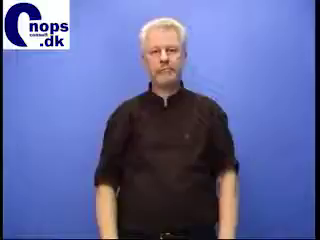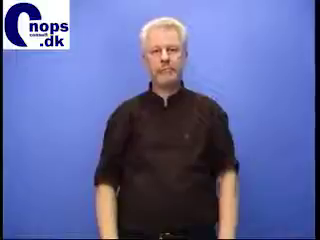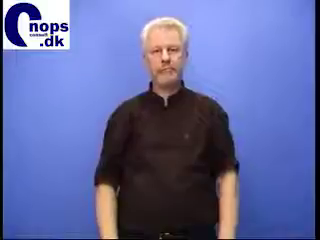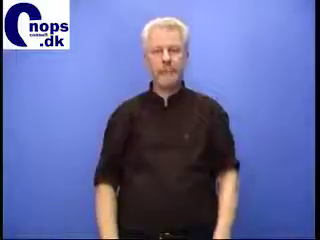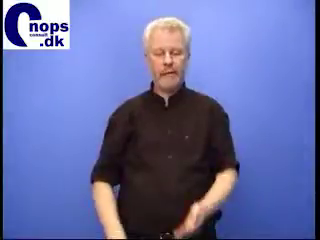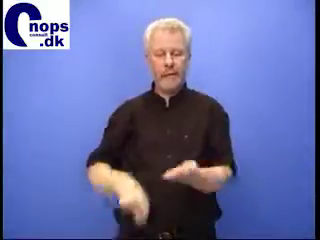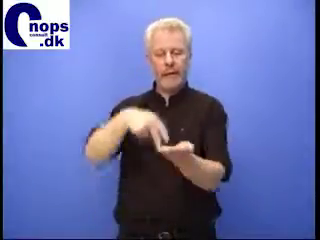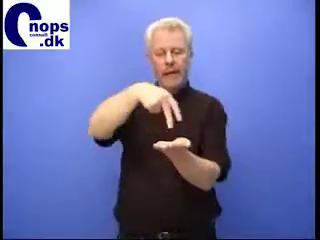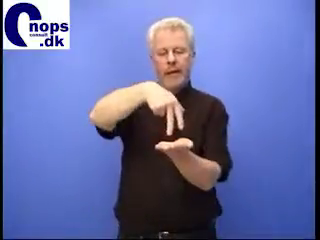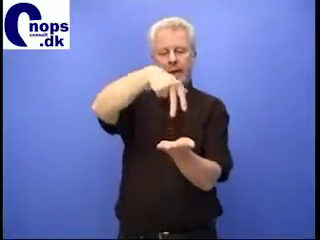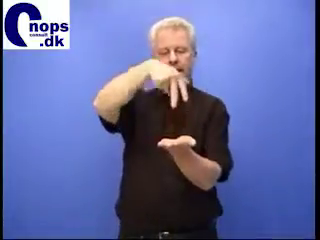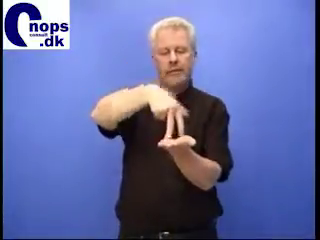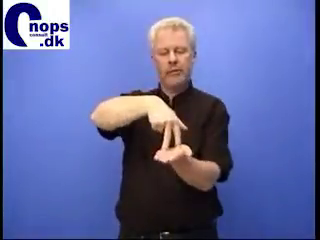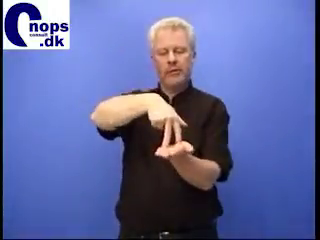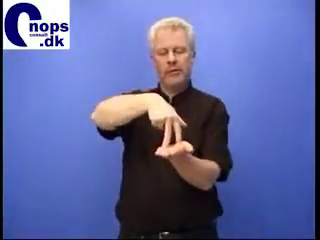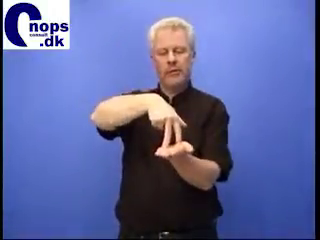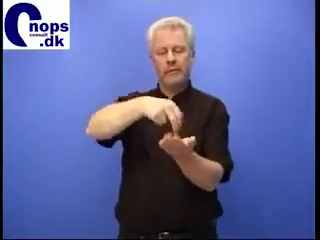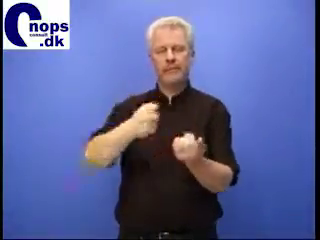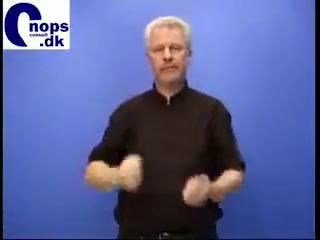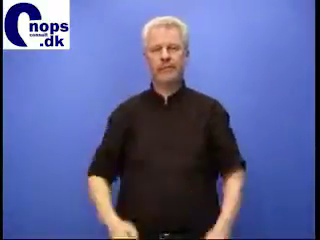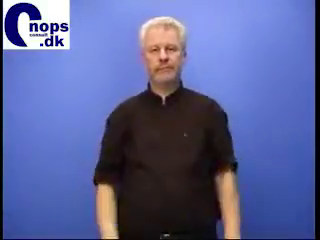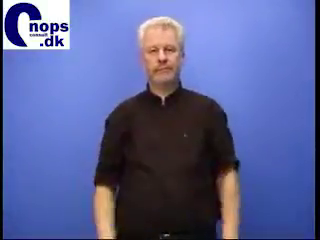stå